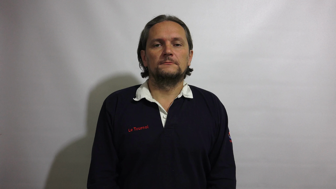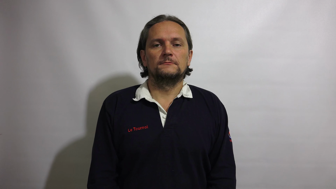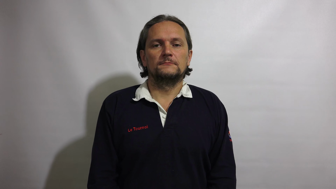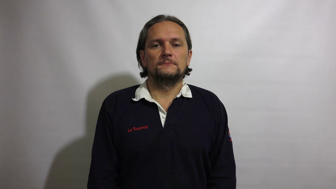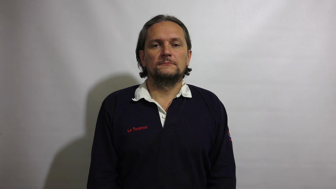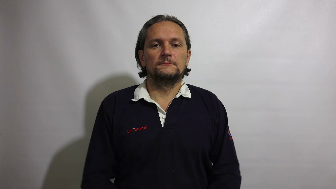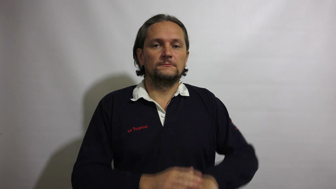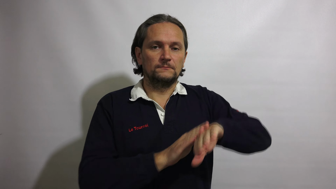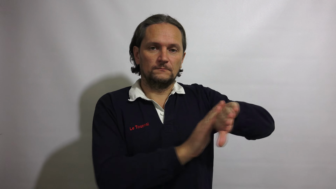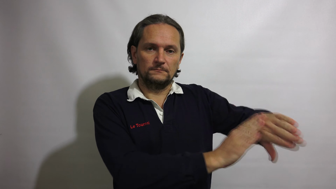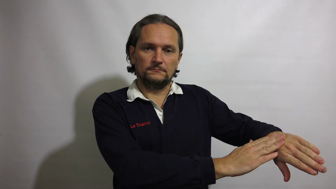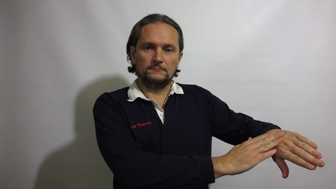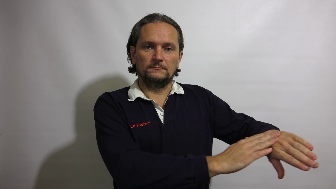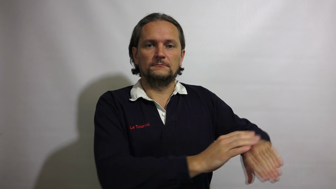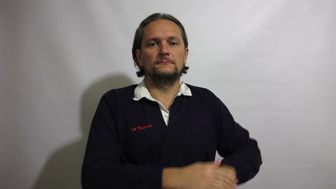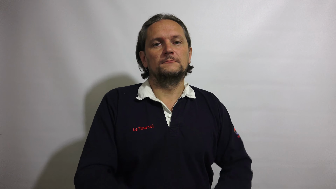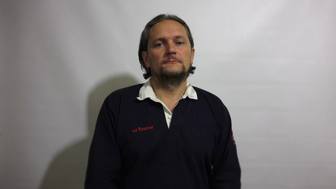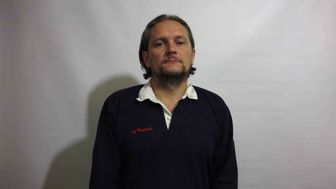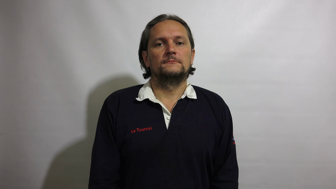Gauche